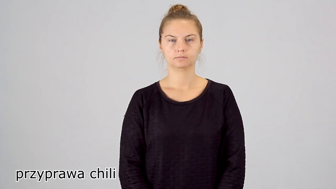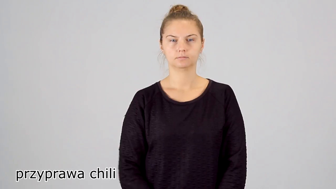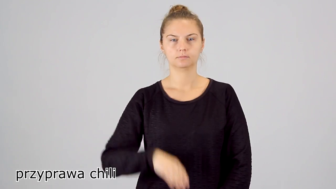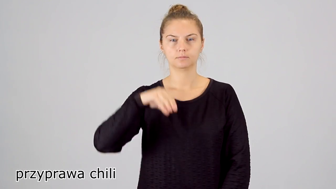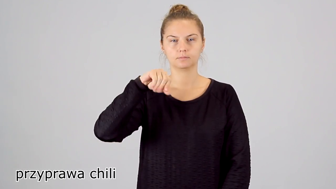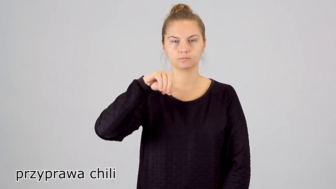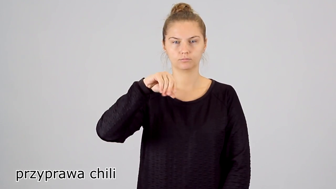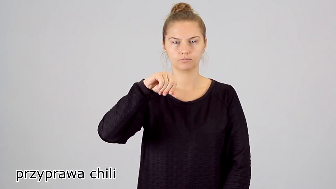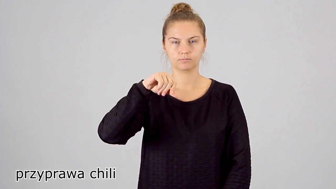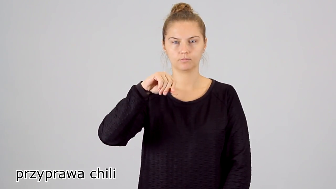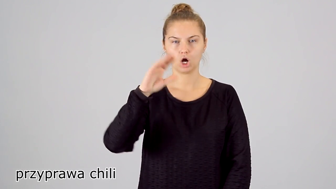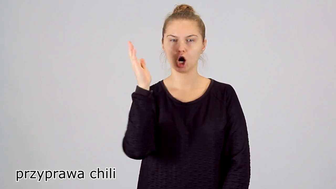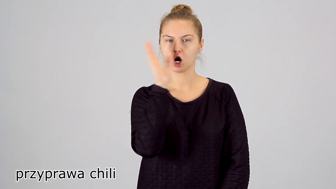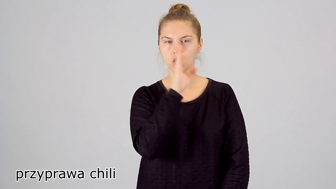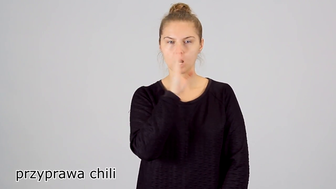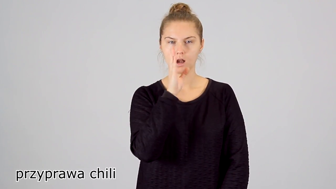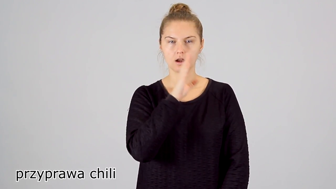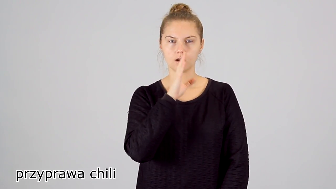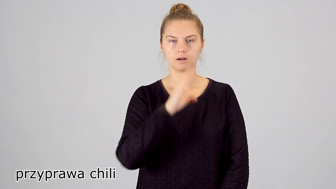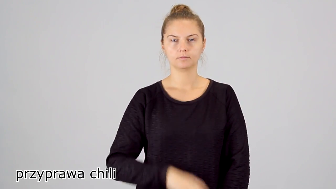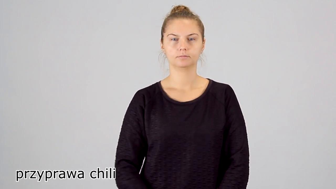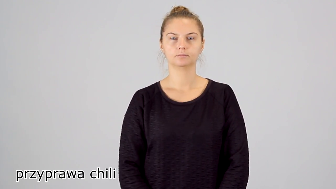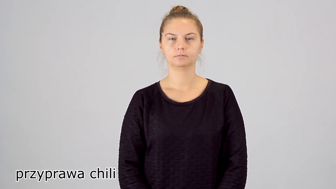przyprawa chili